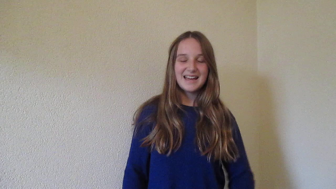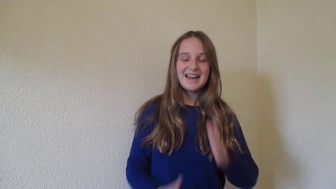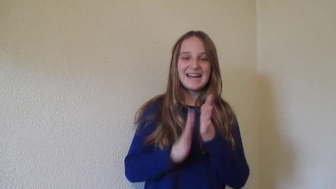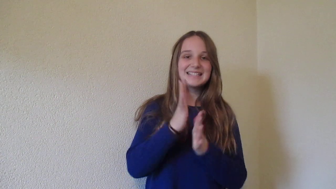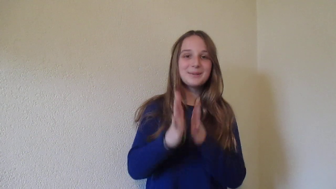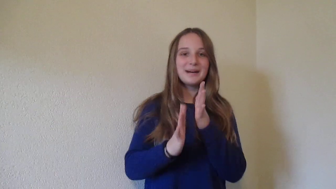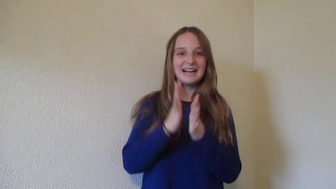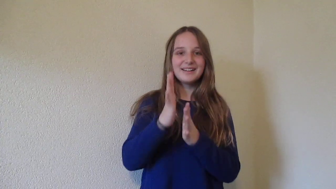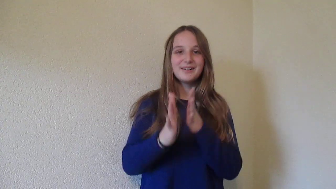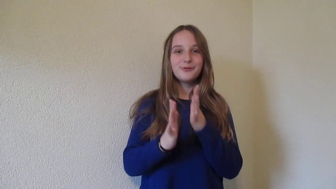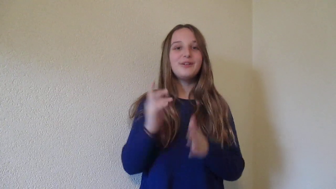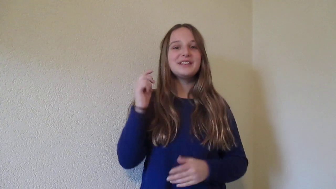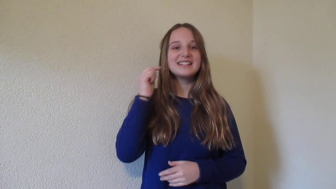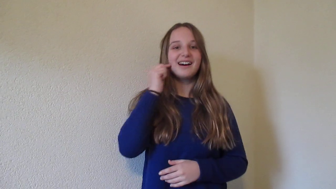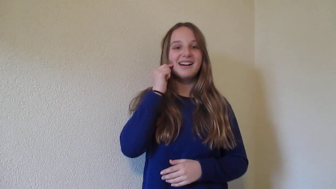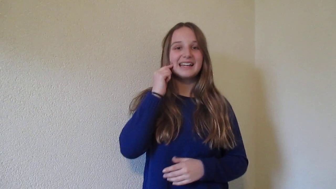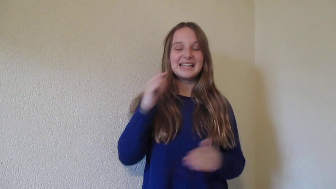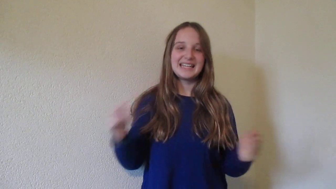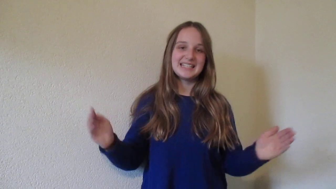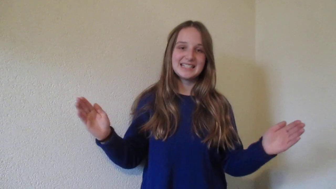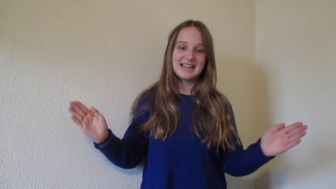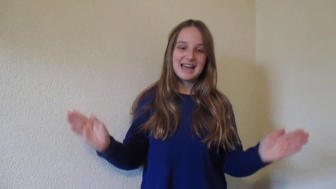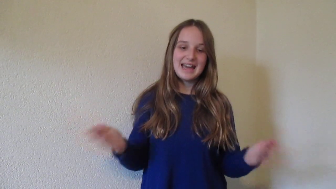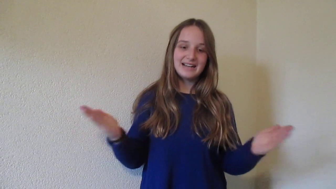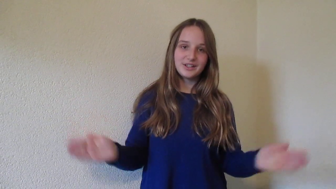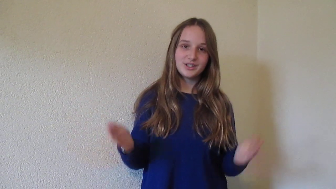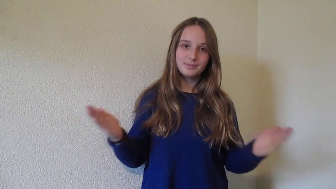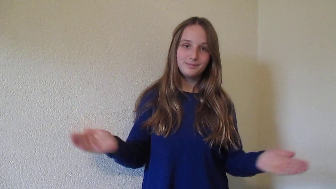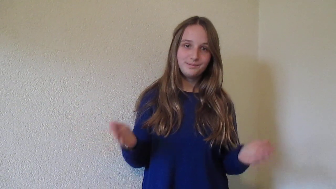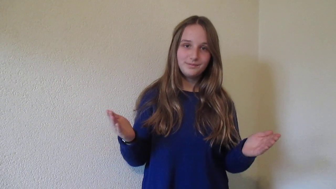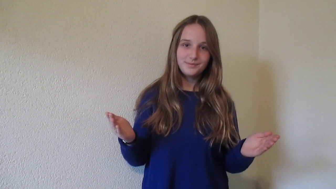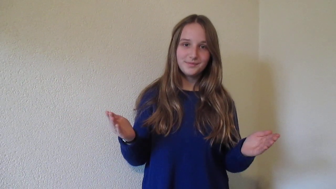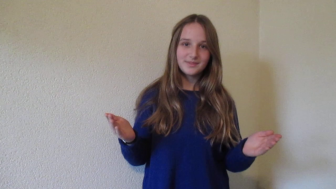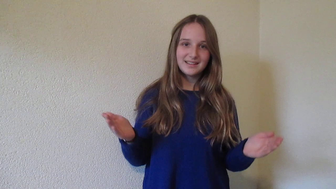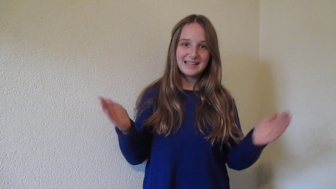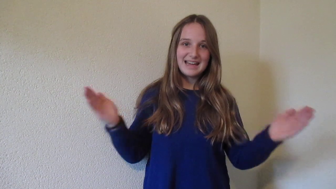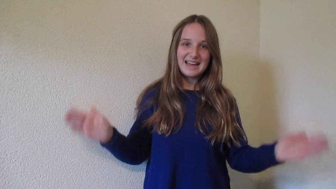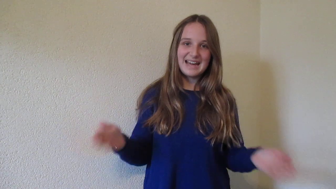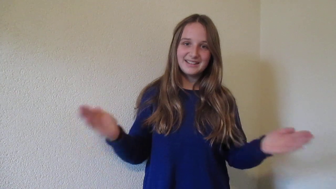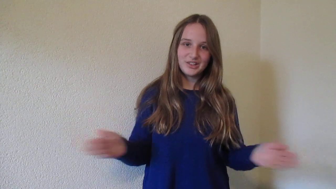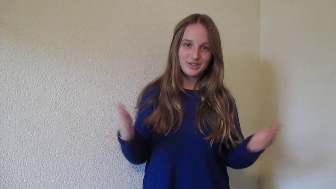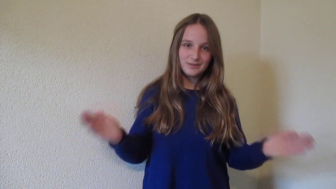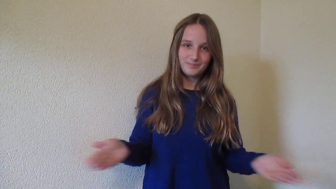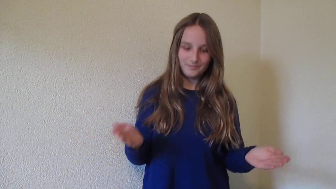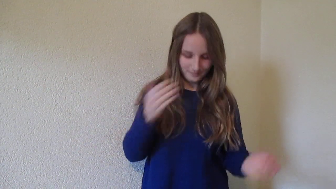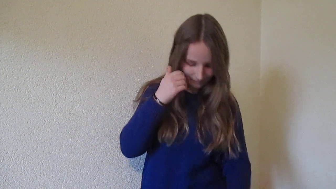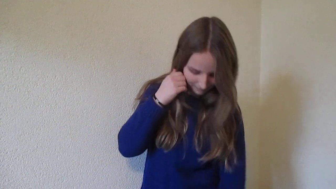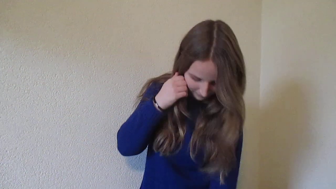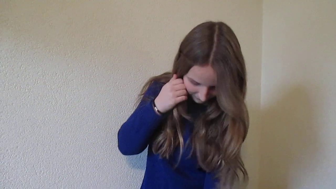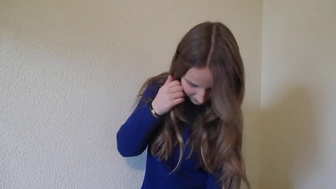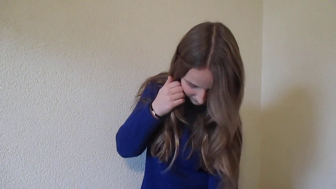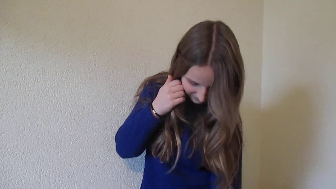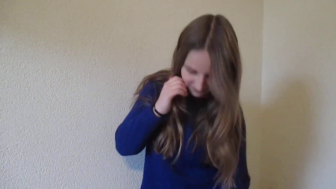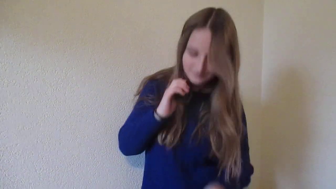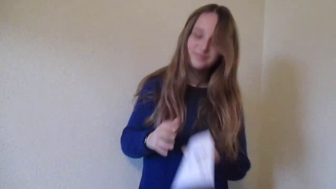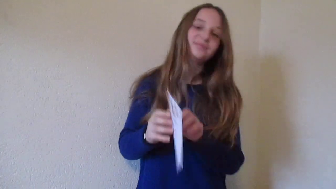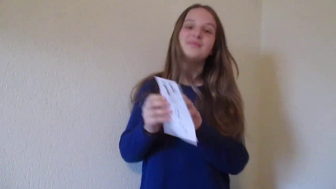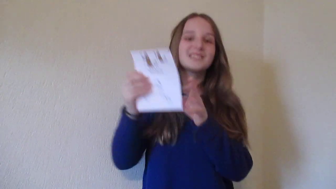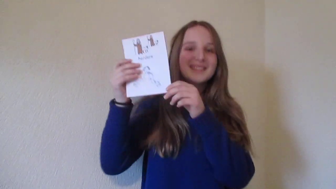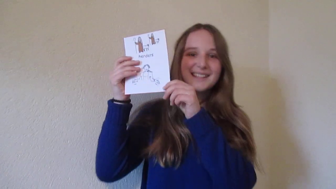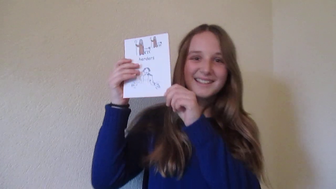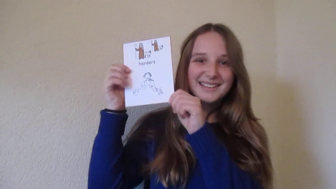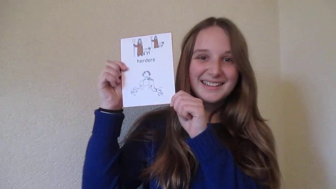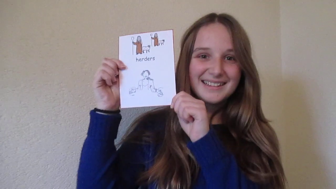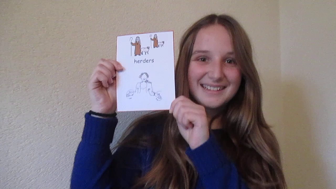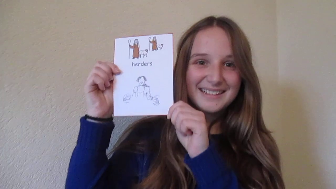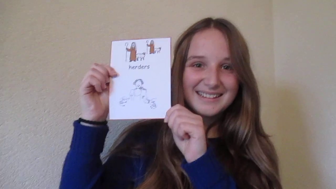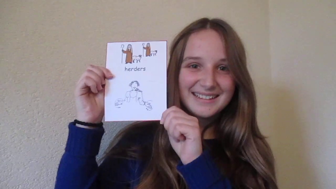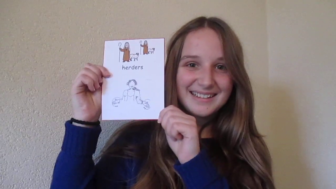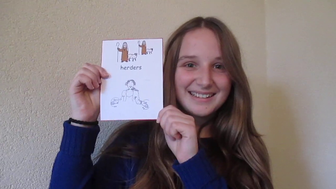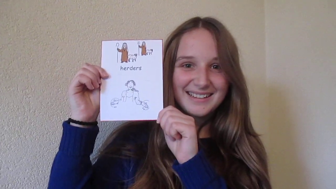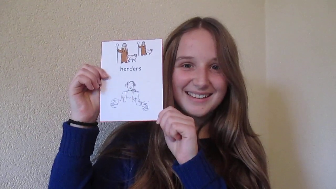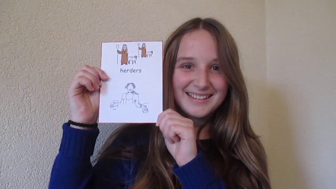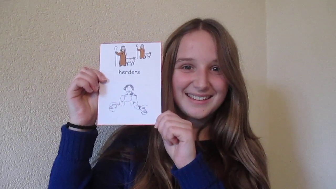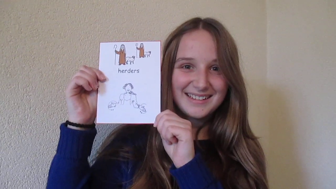herders